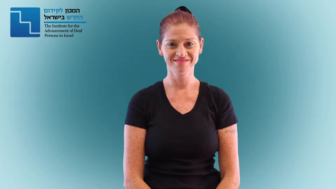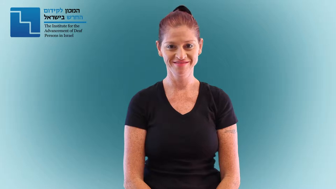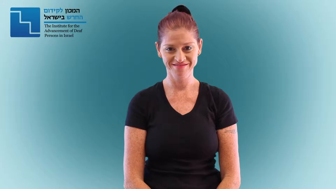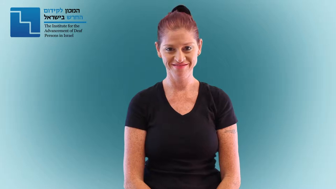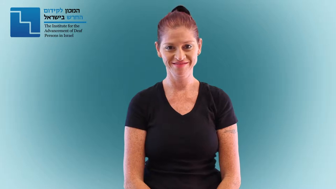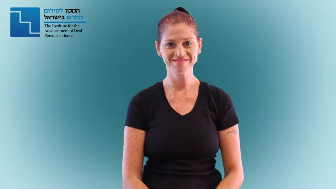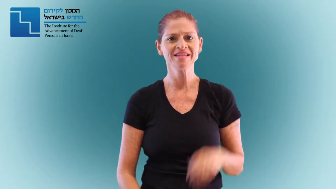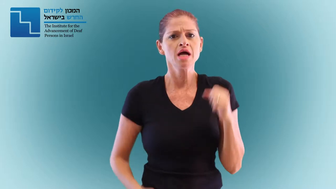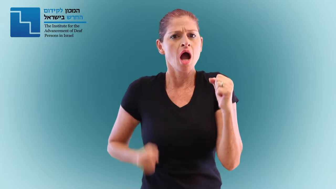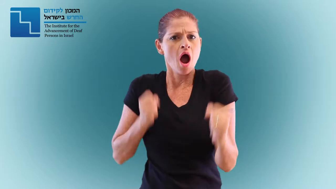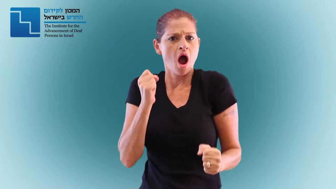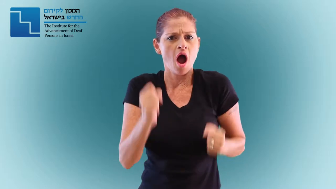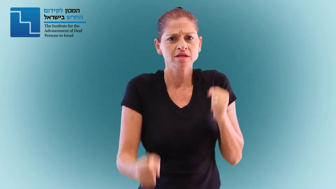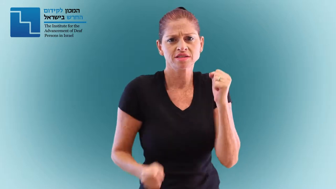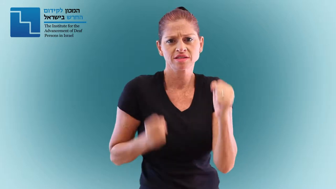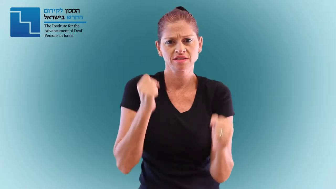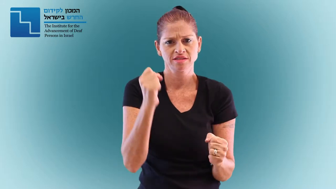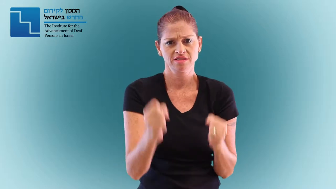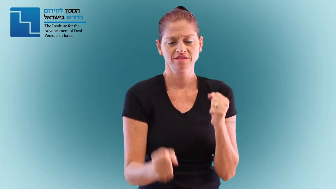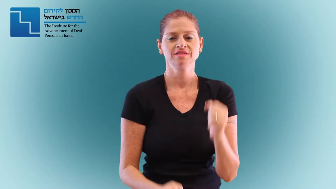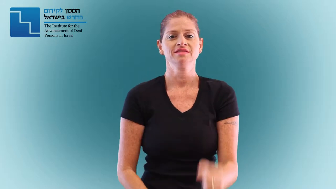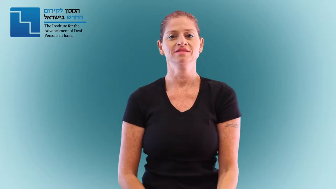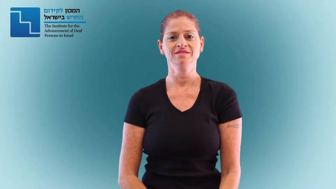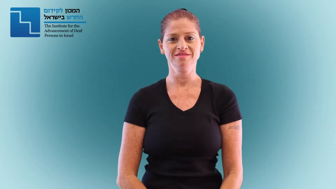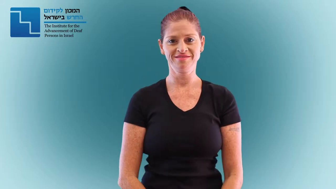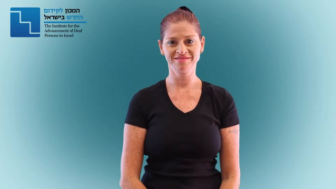לרוץ